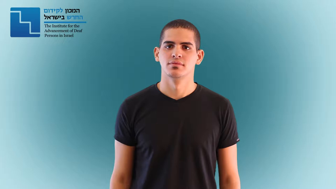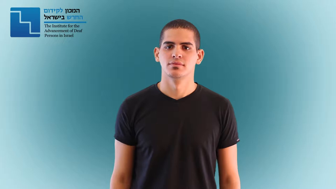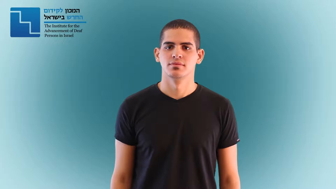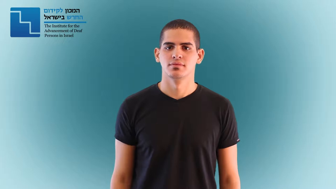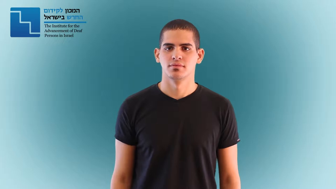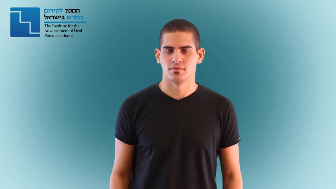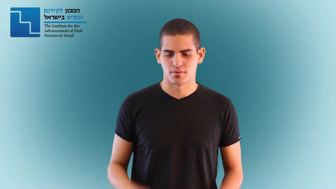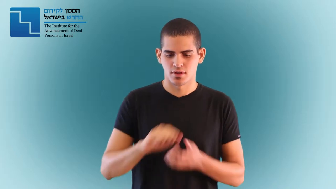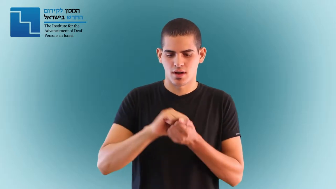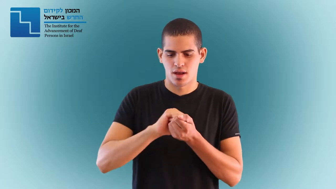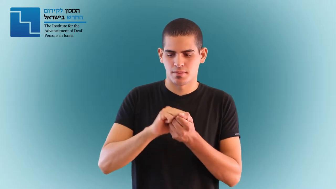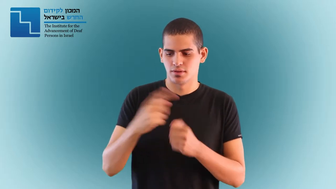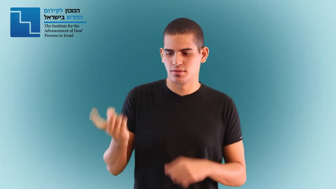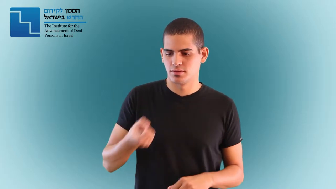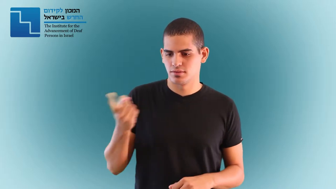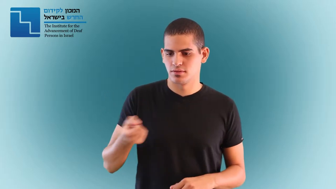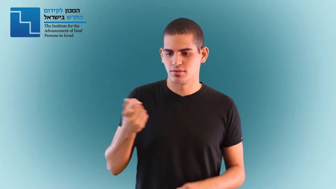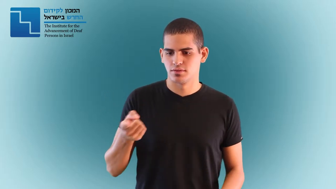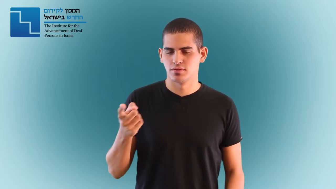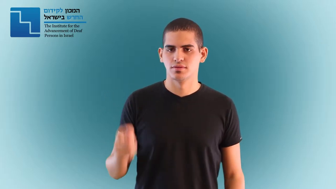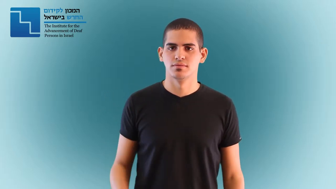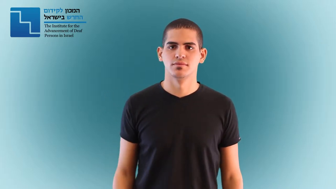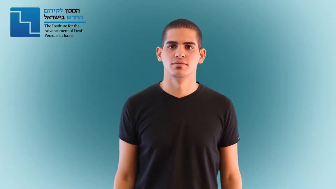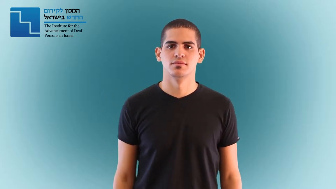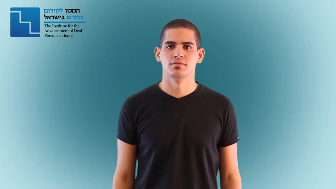לכבס